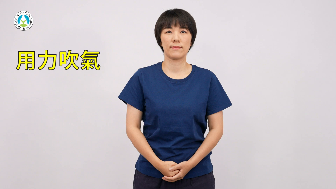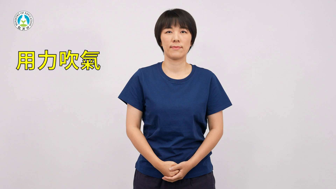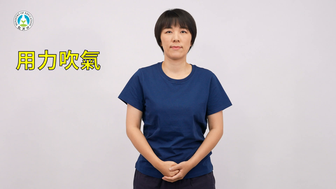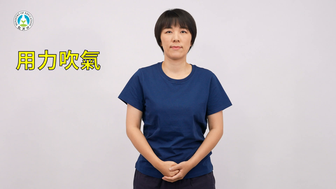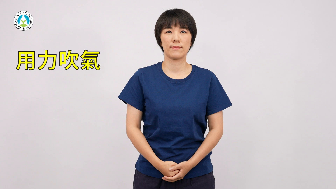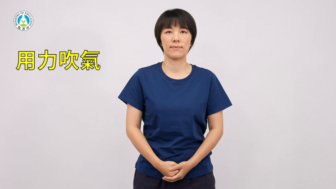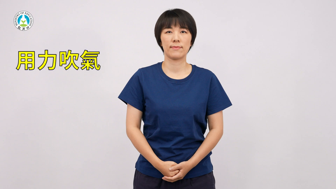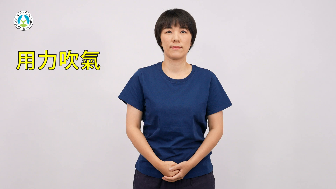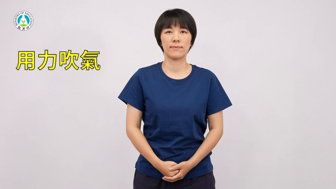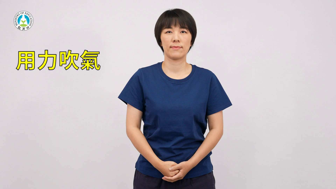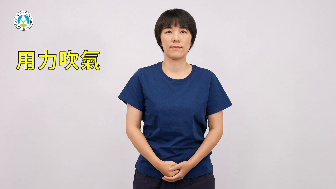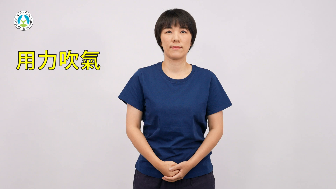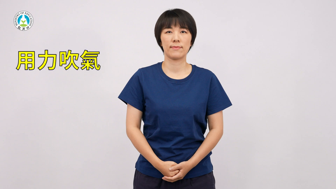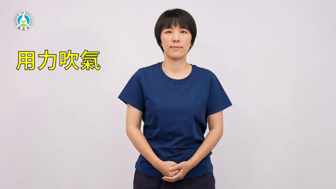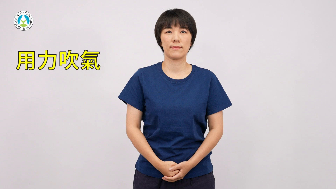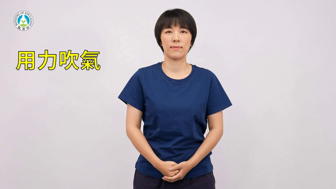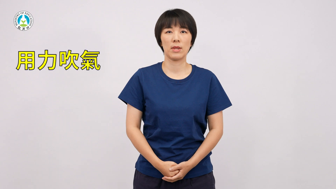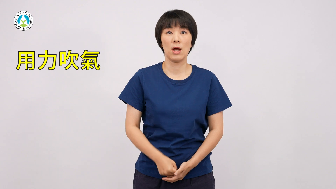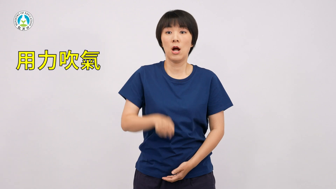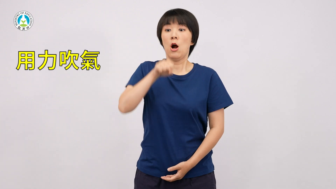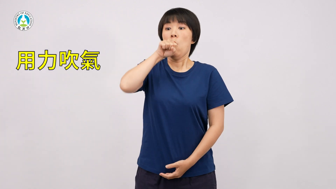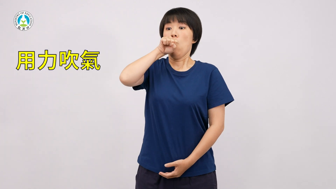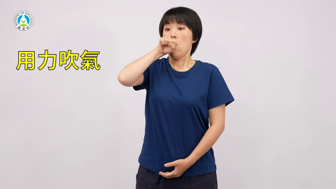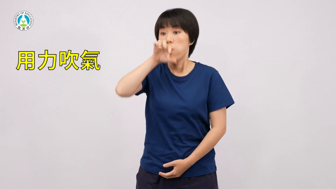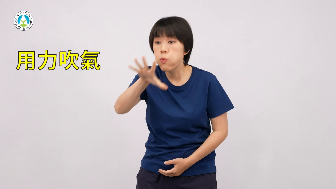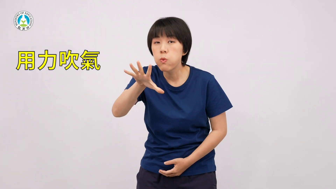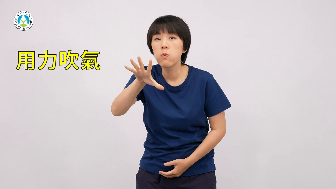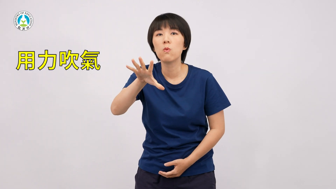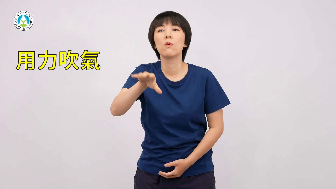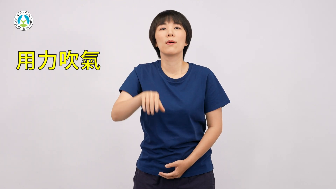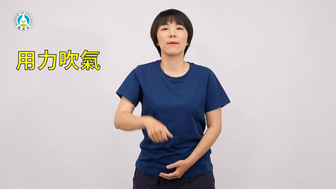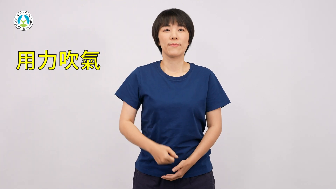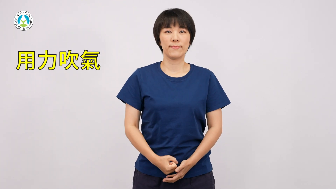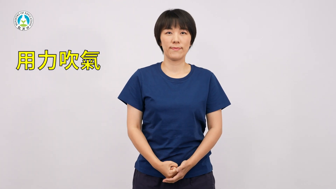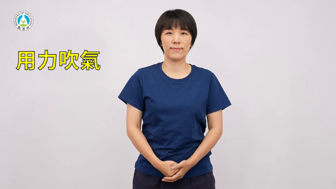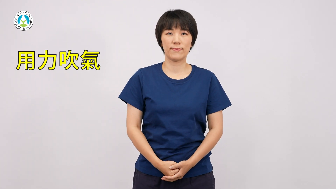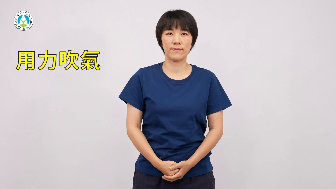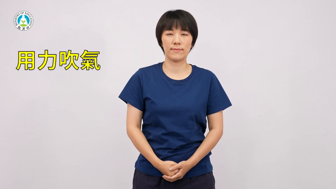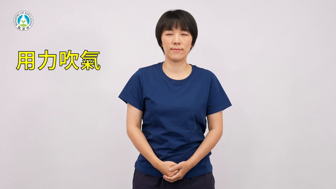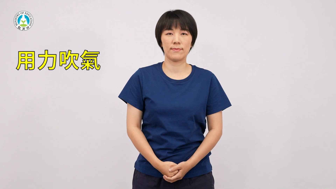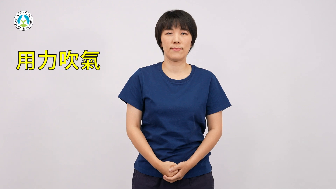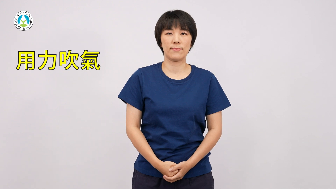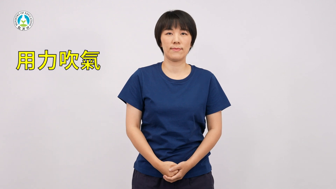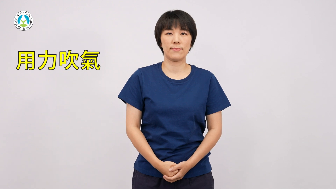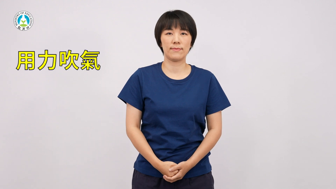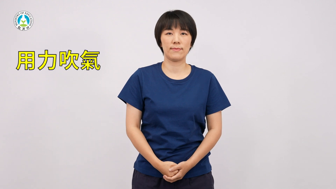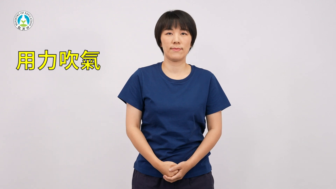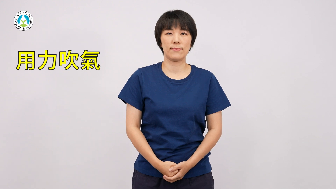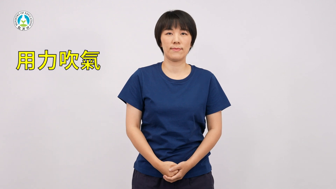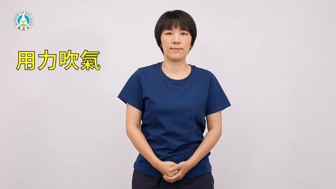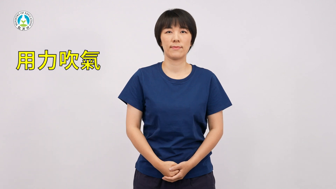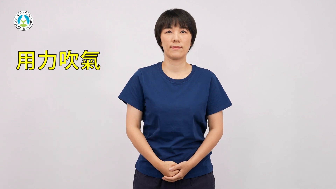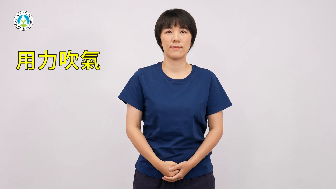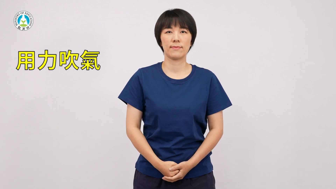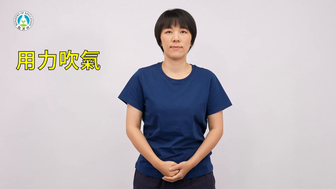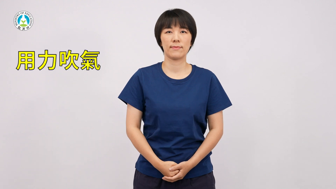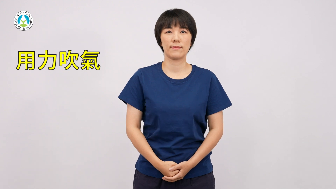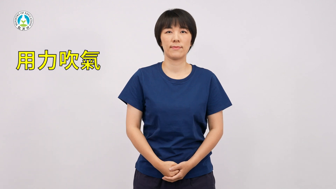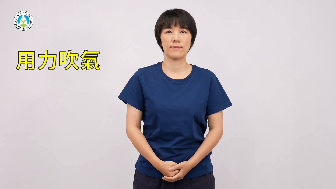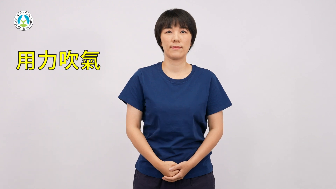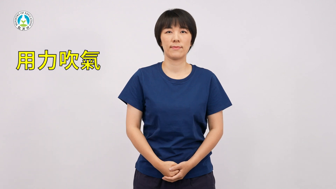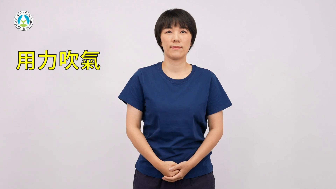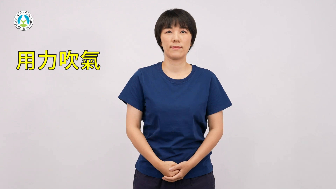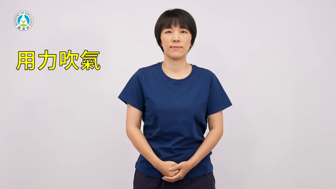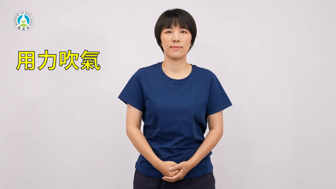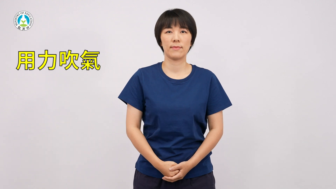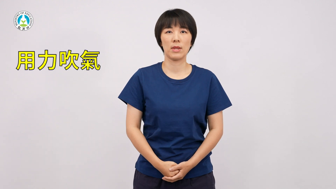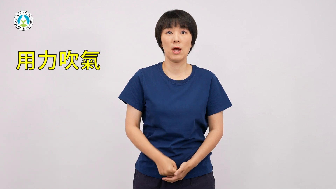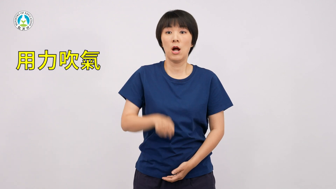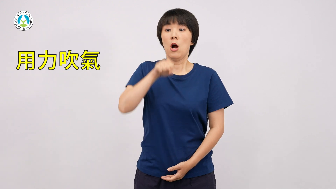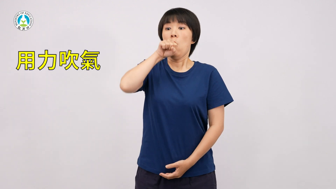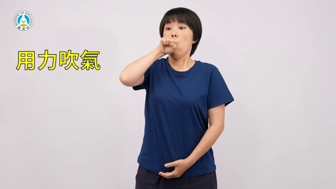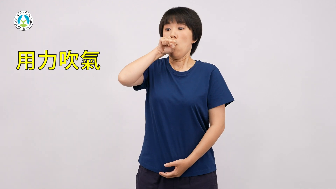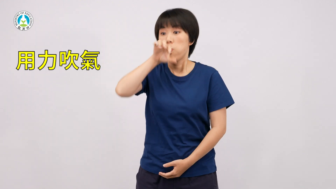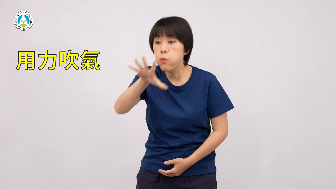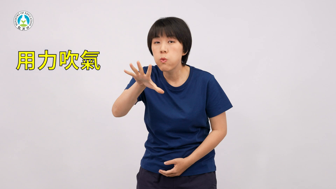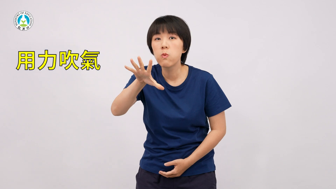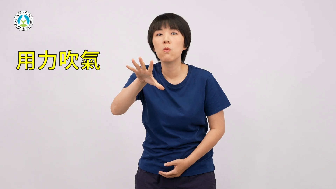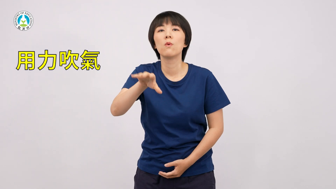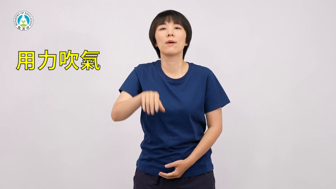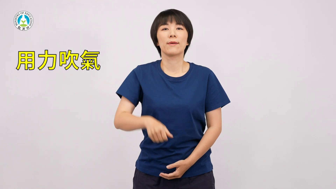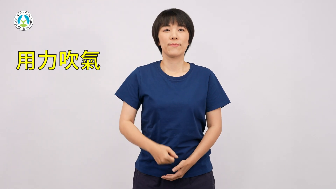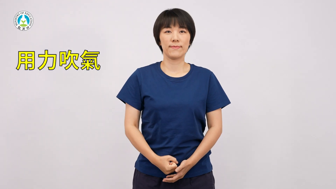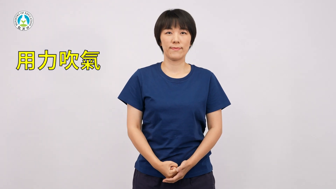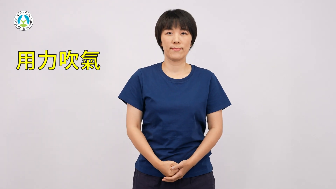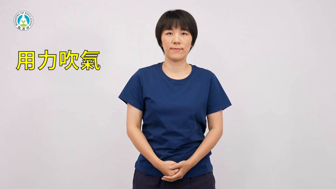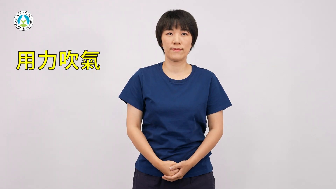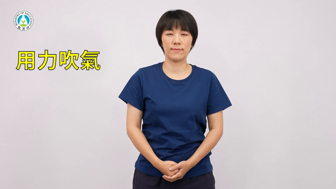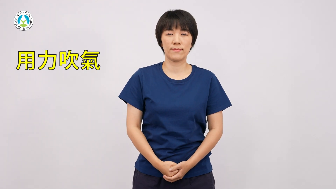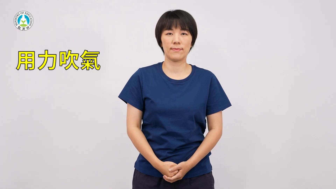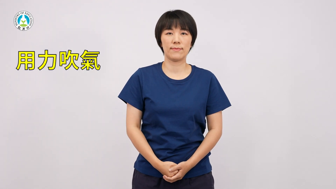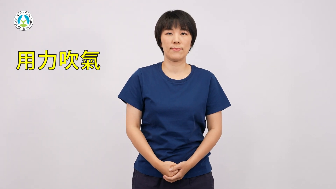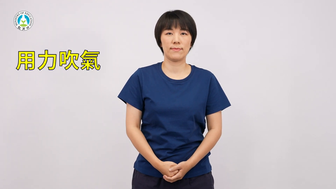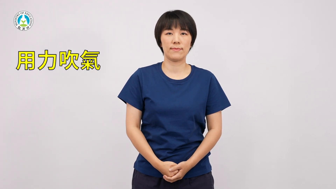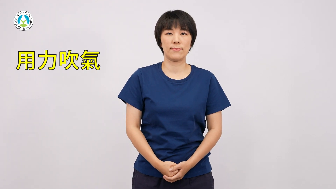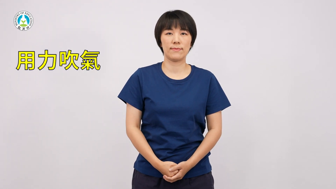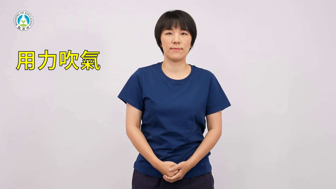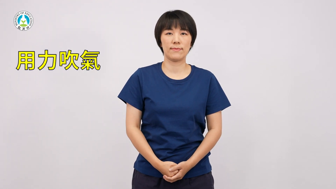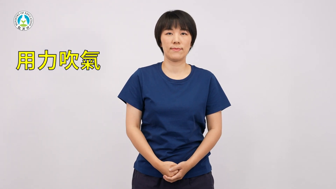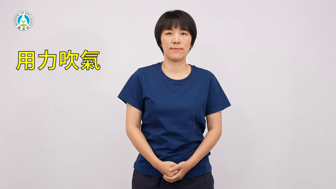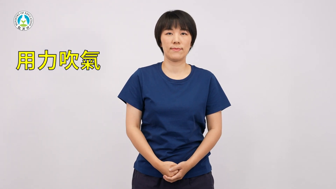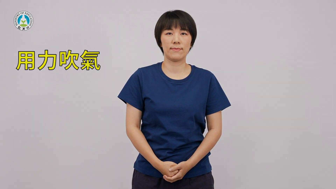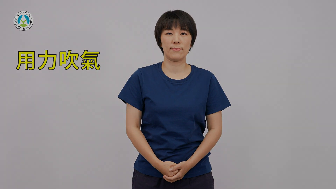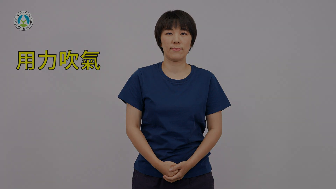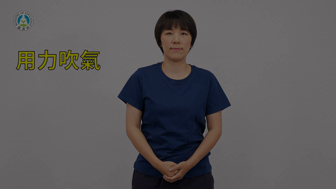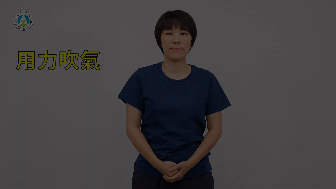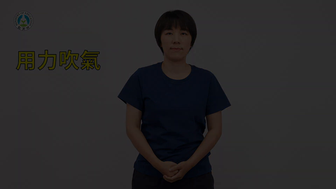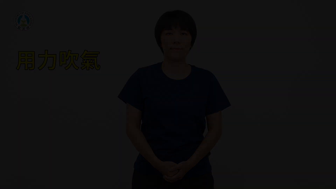用力吹氣